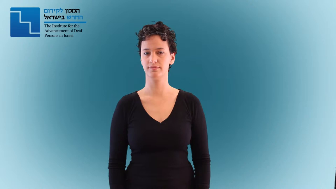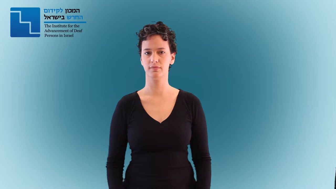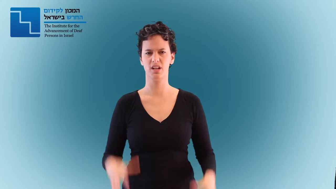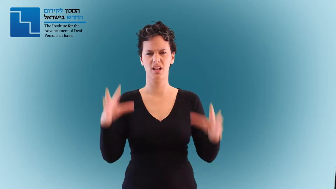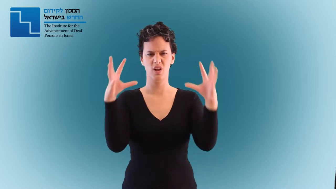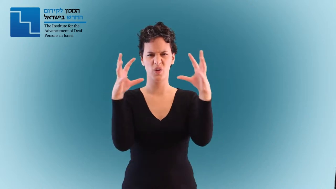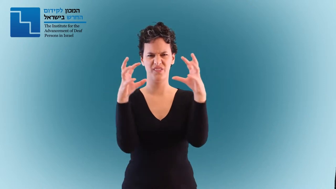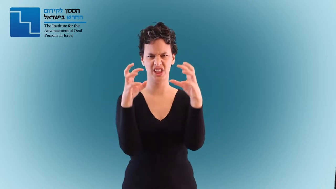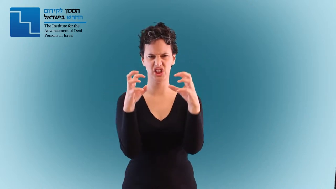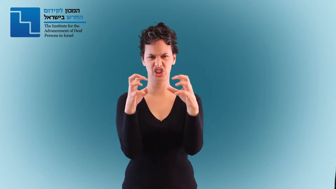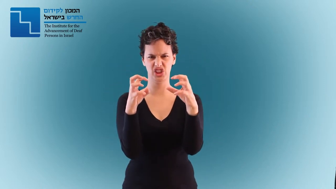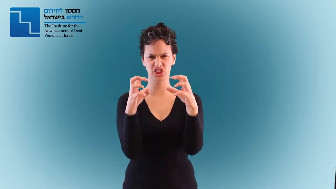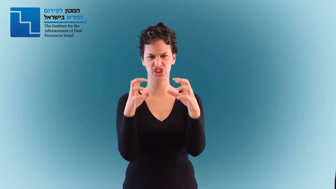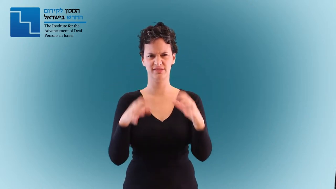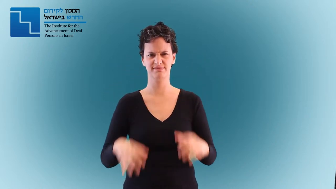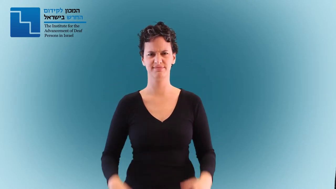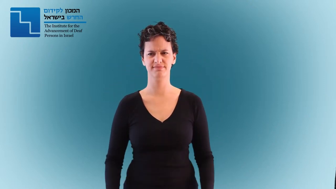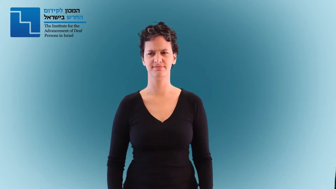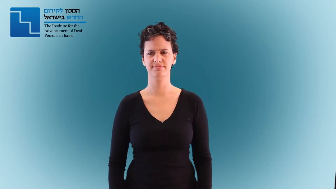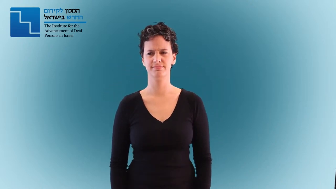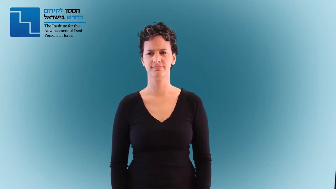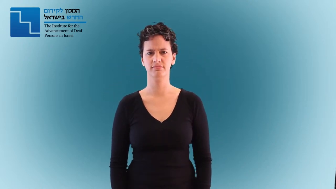עובש